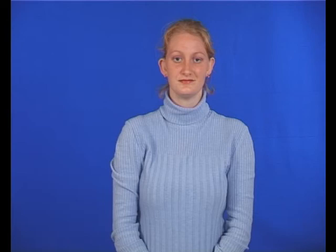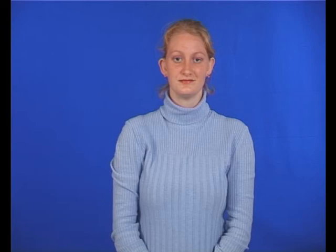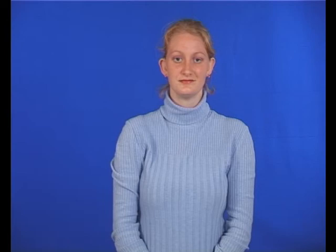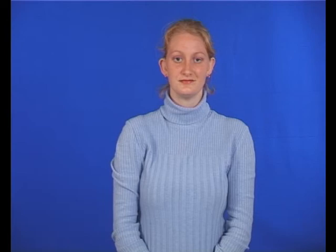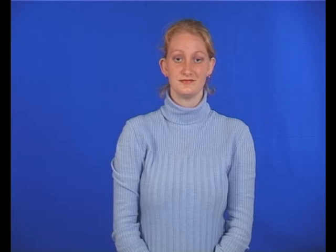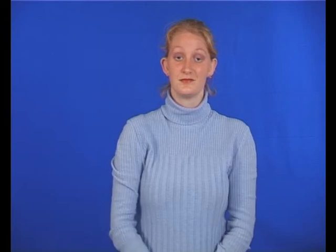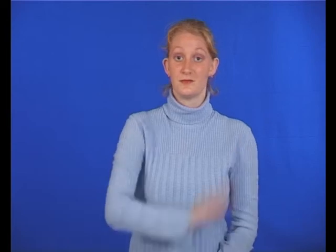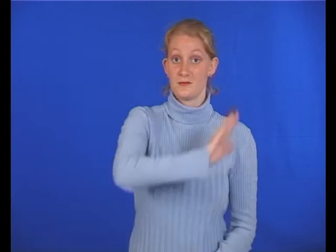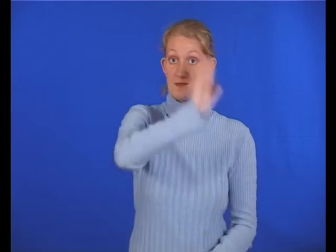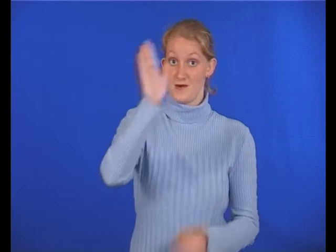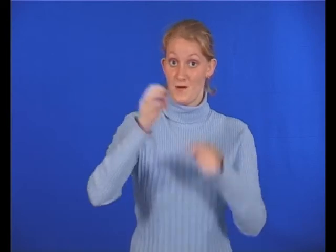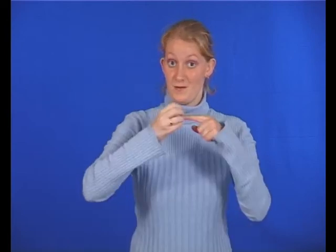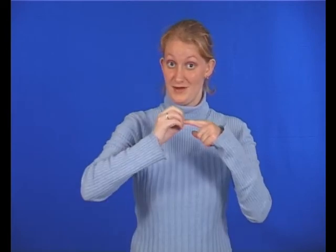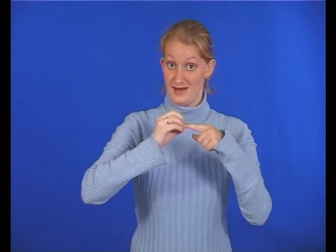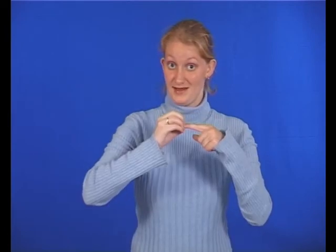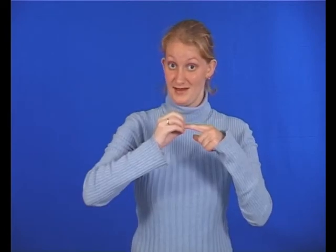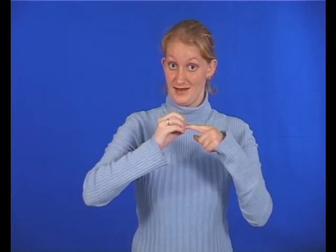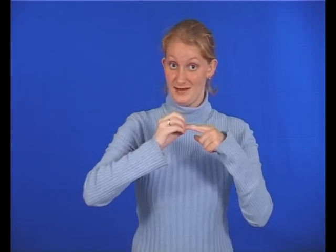blaber